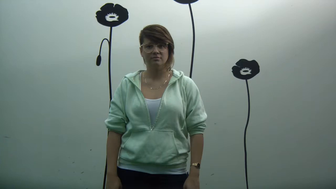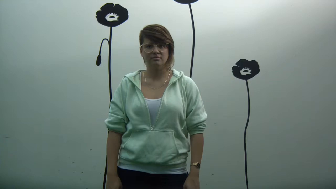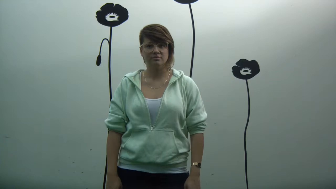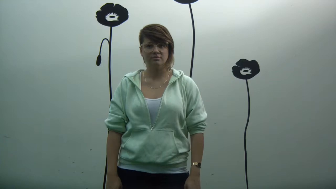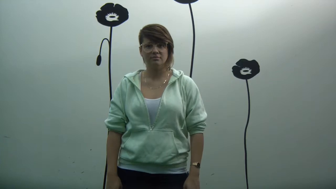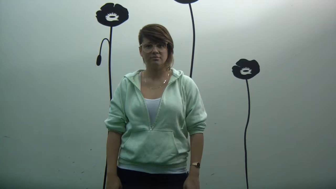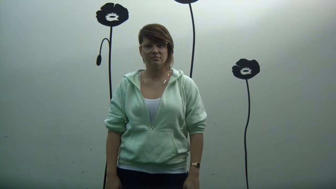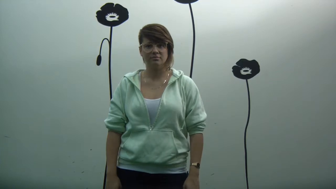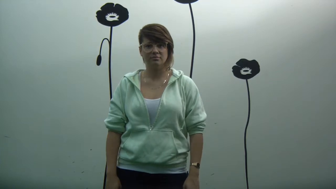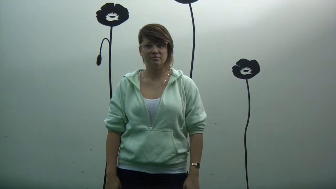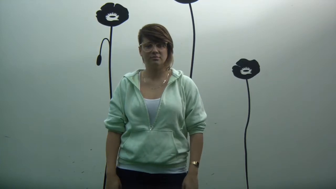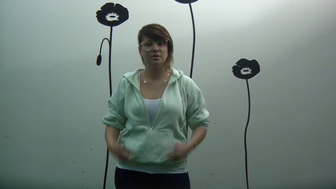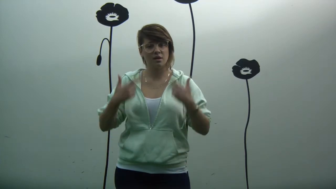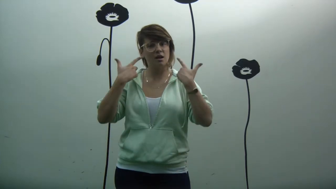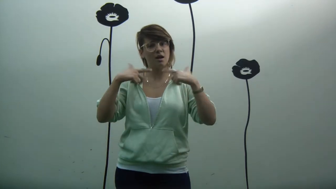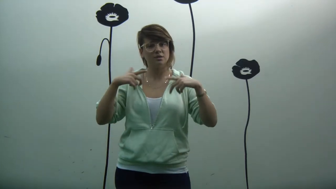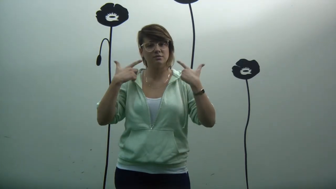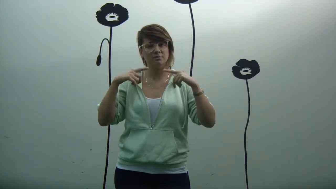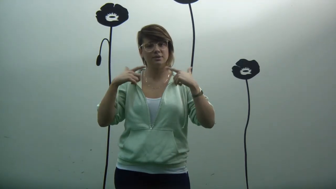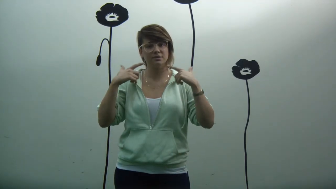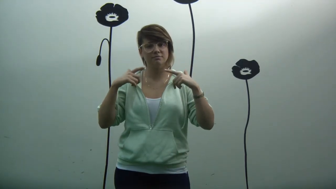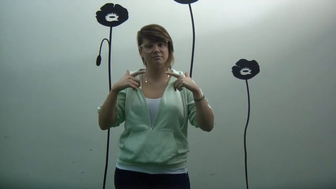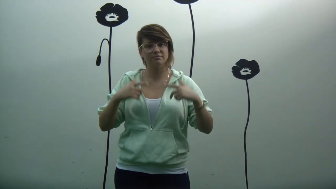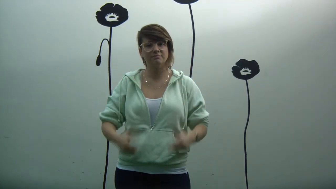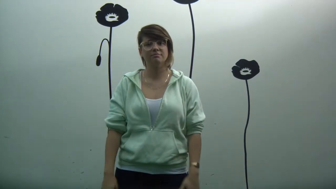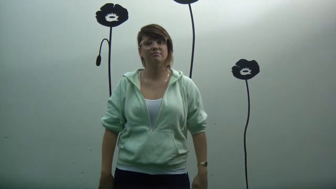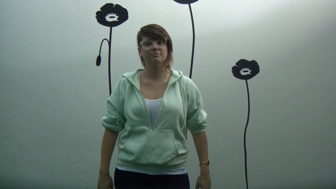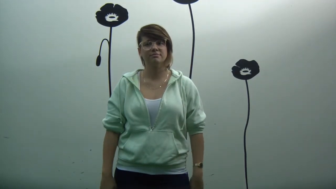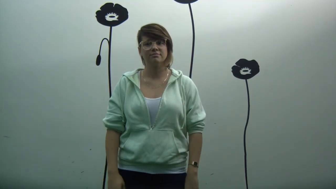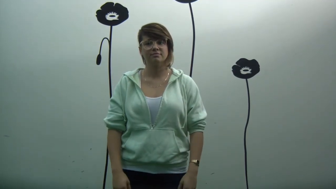להסביר/הסבר